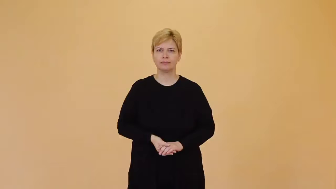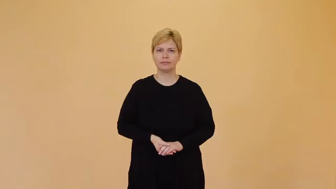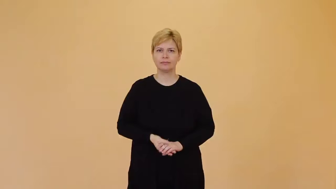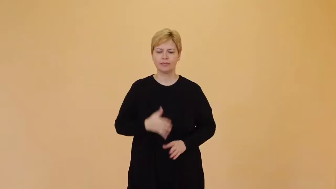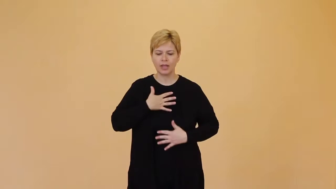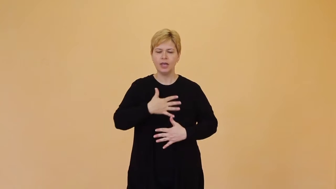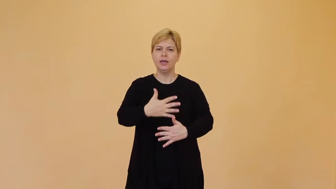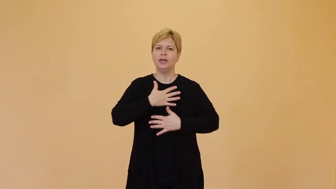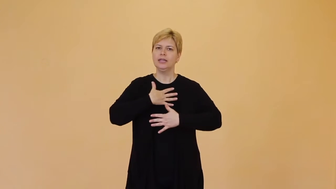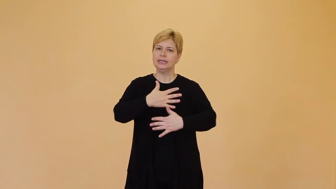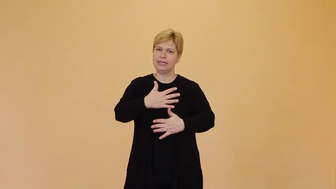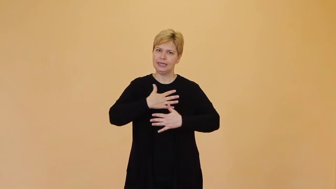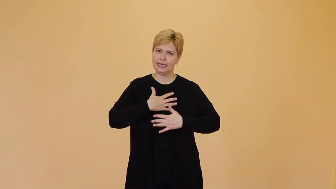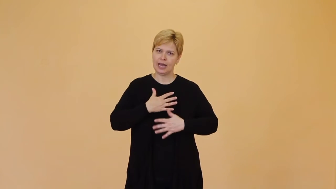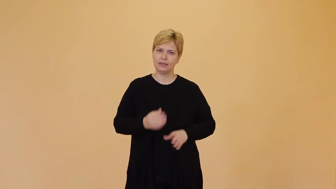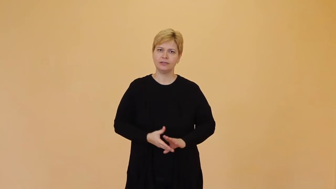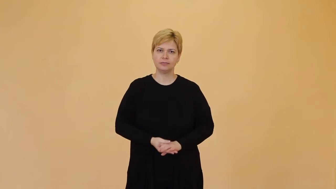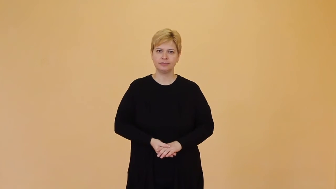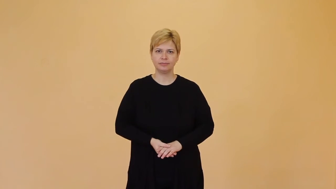dýchať